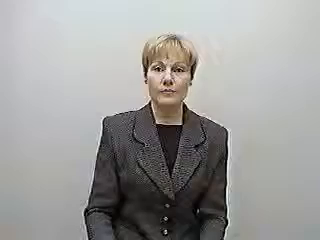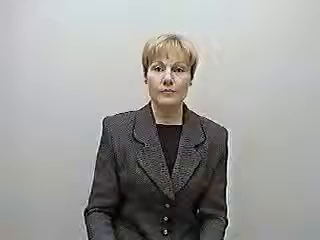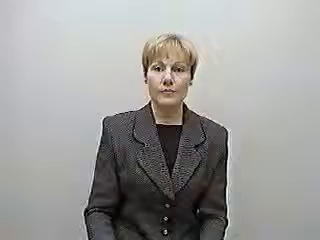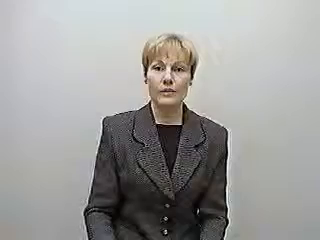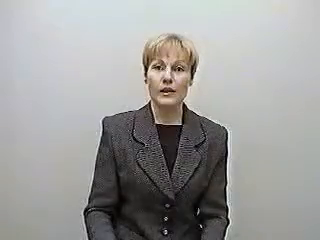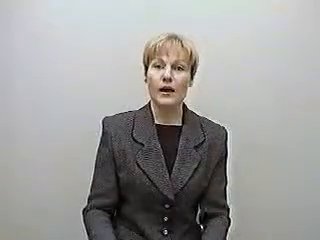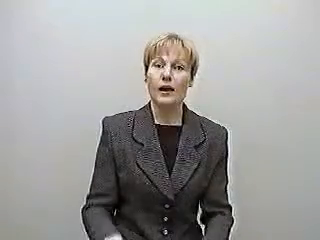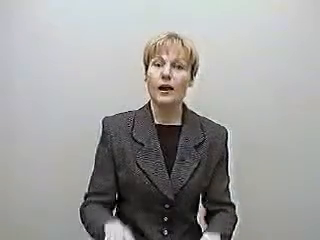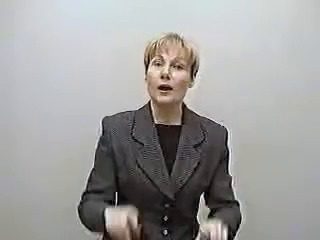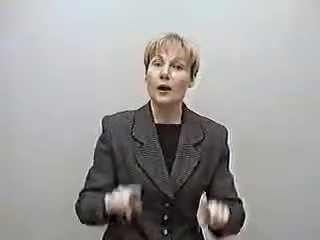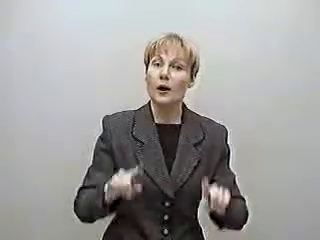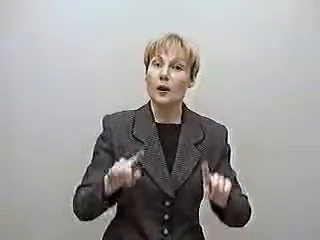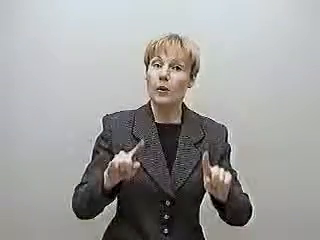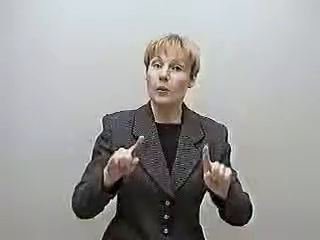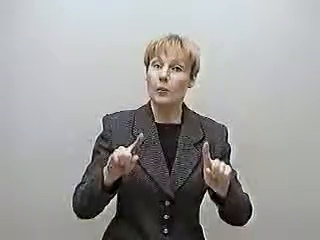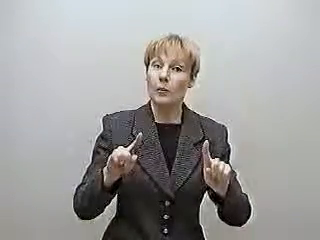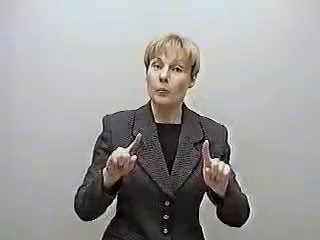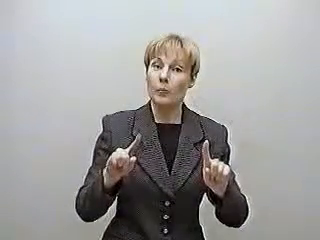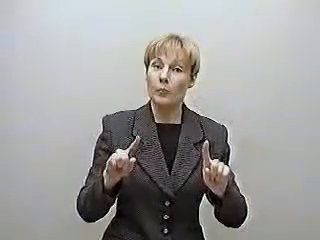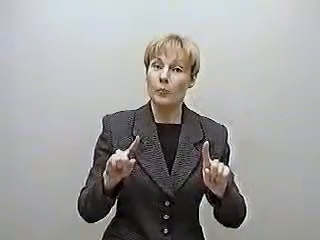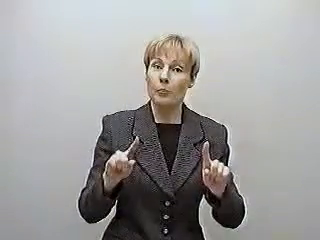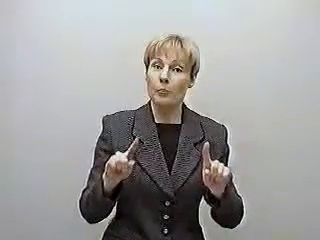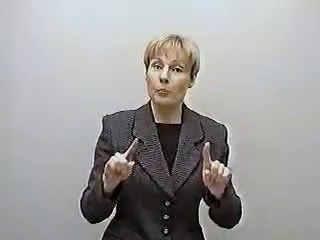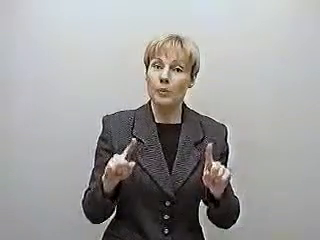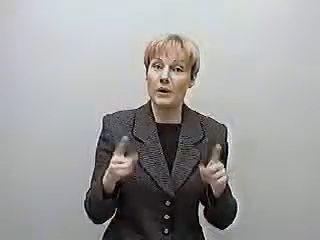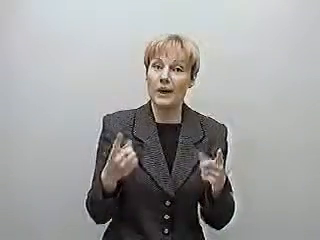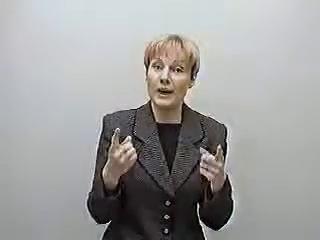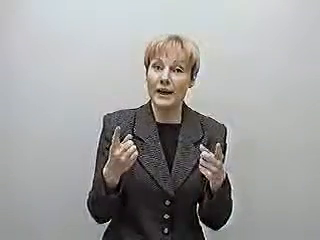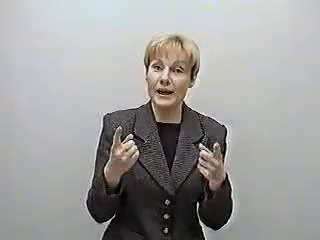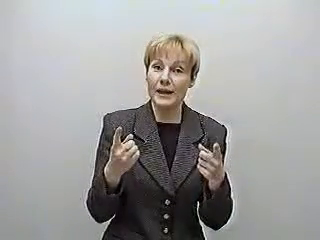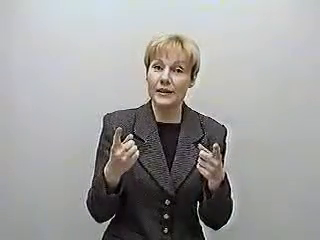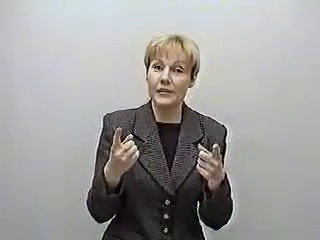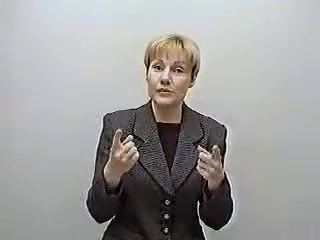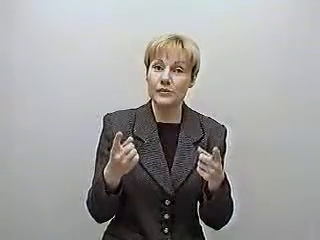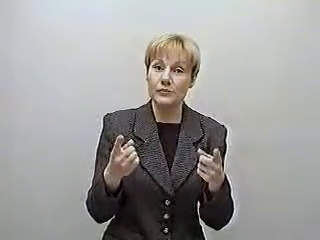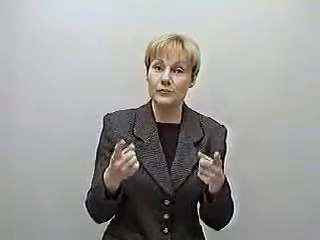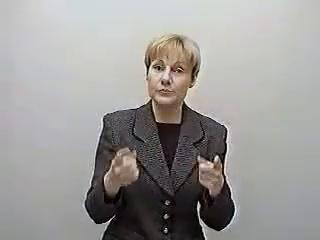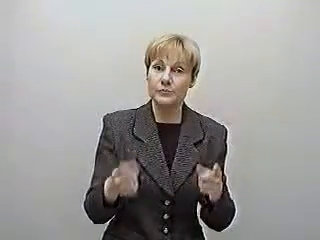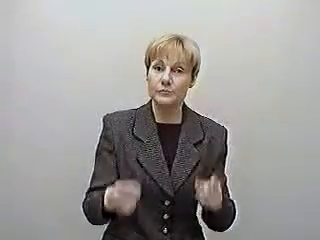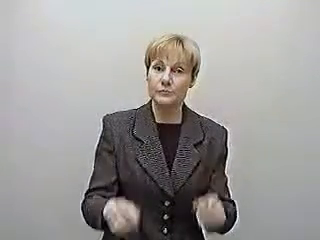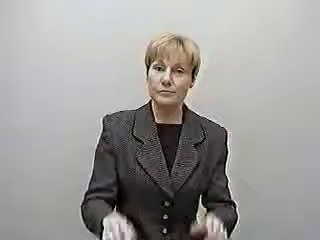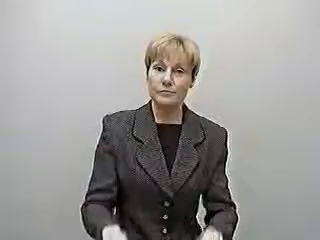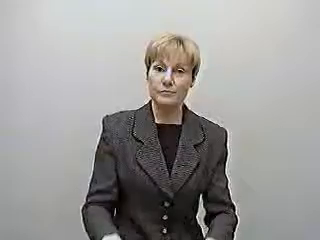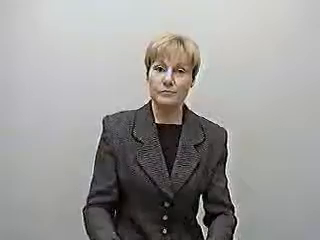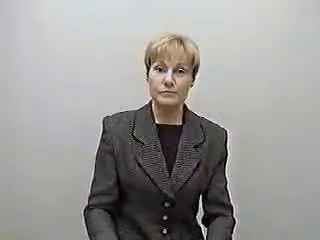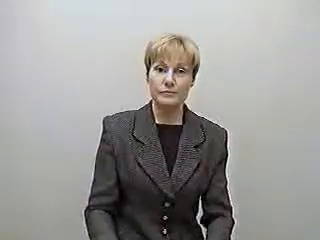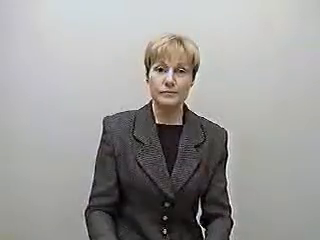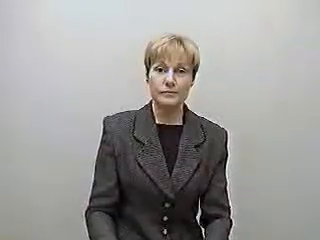плен